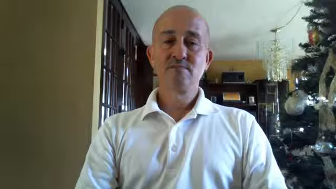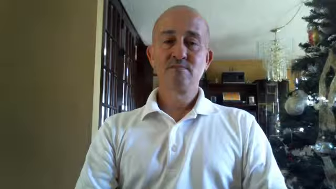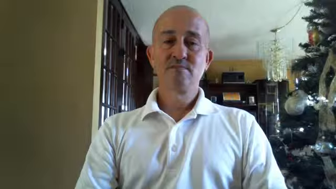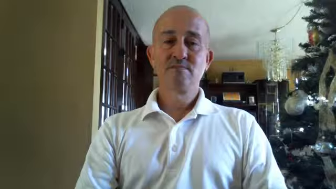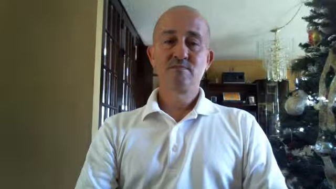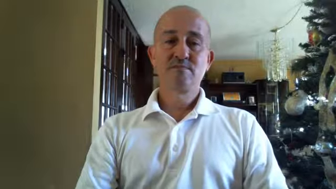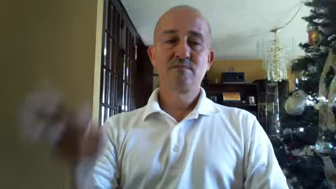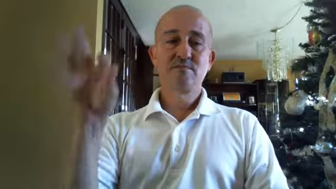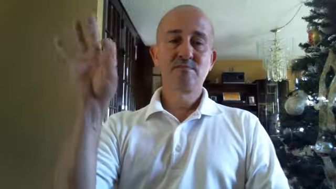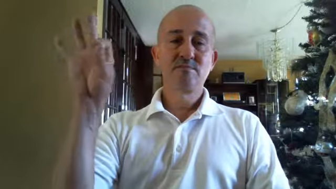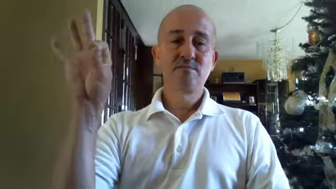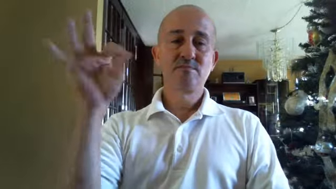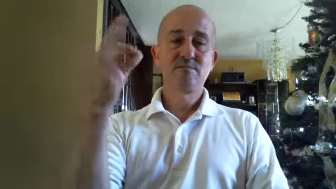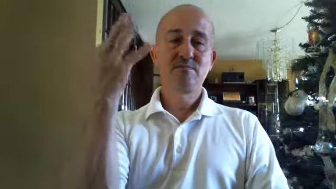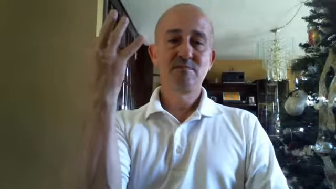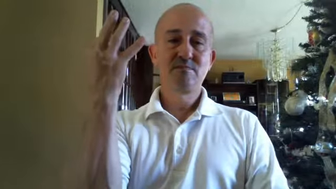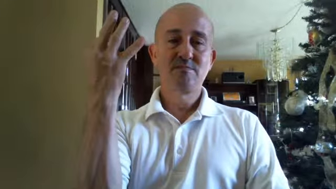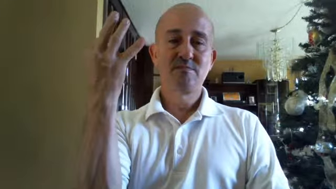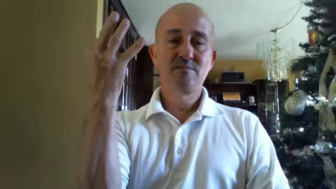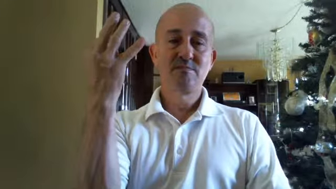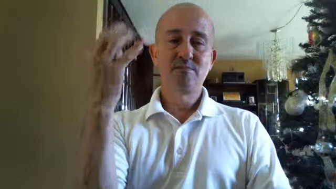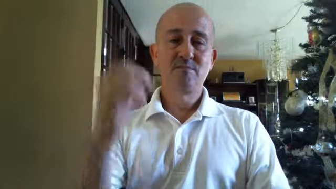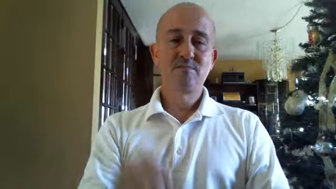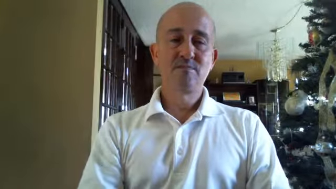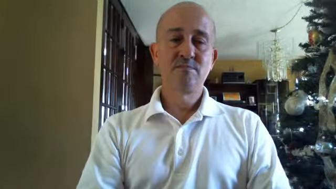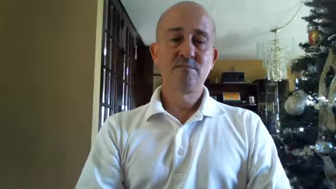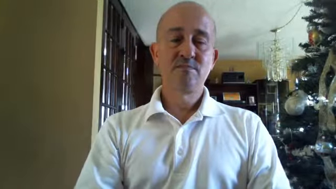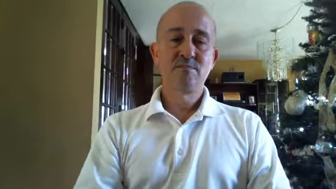Francia